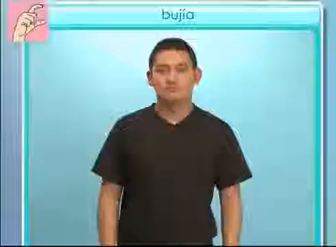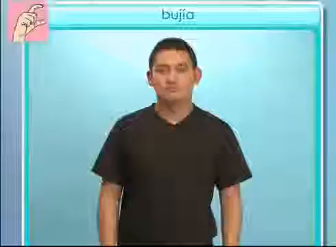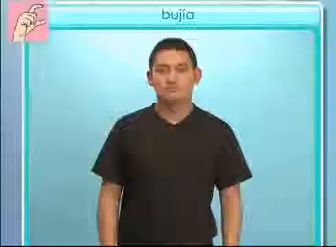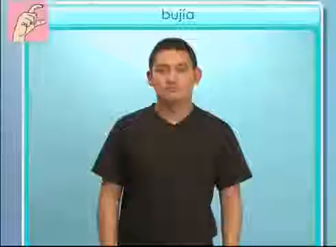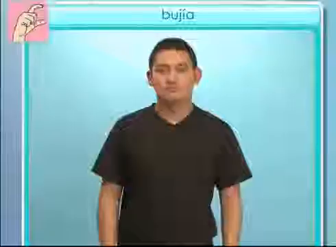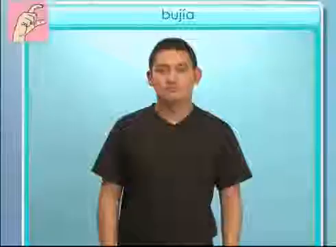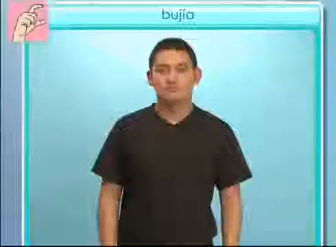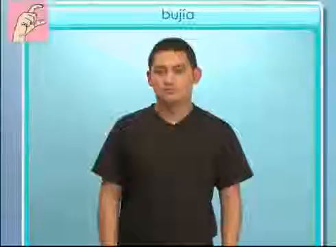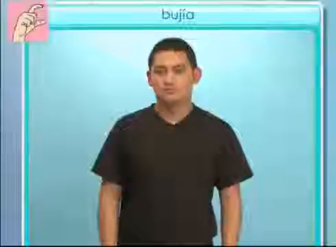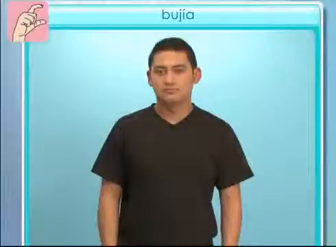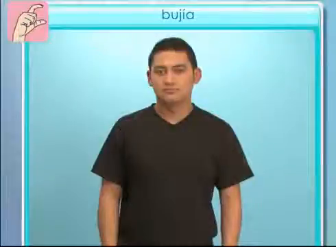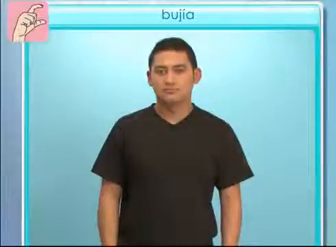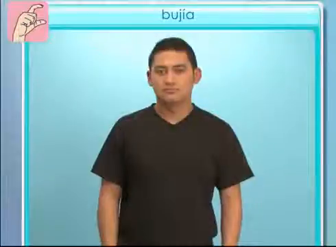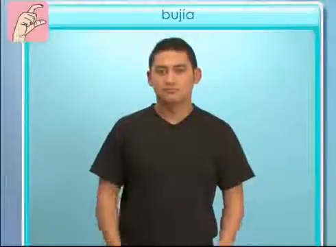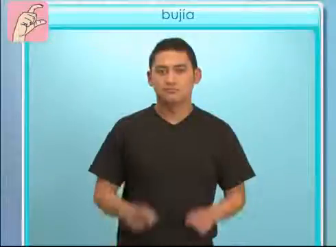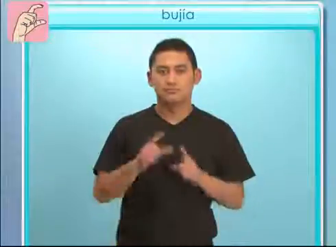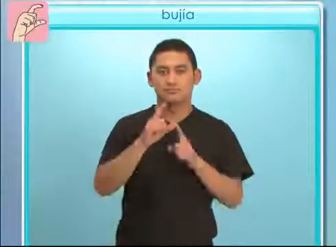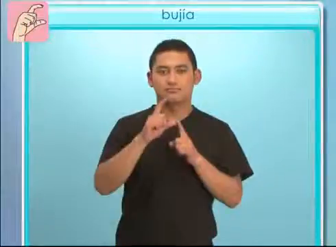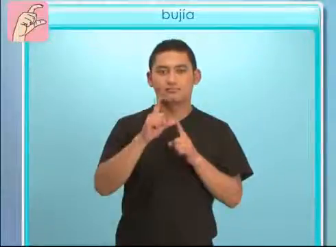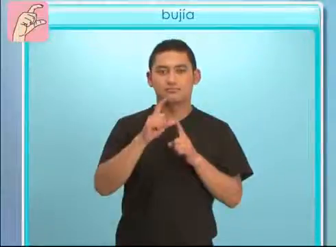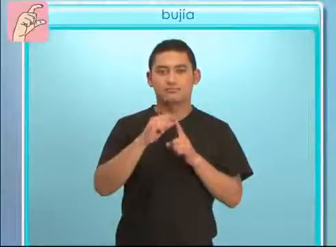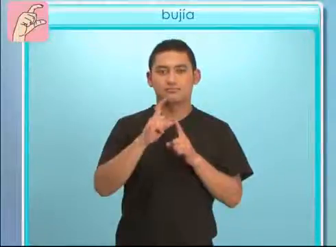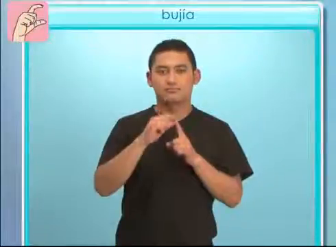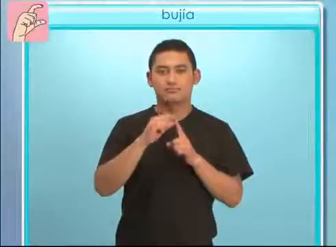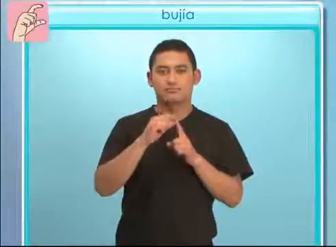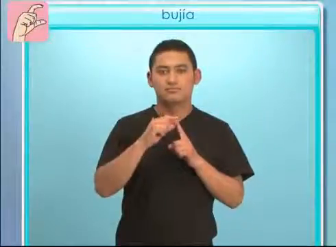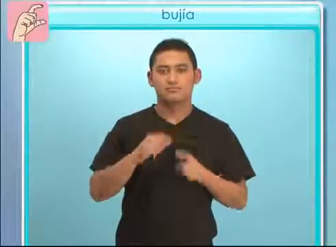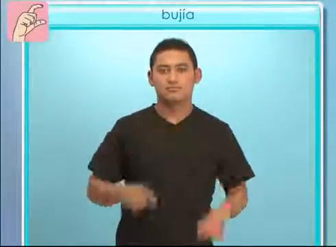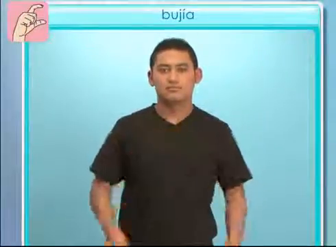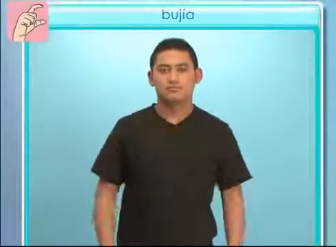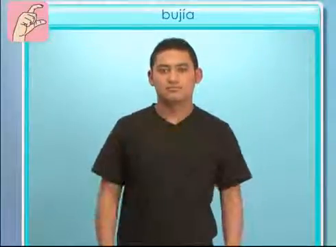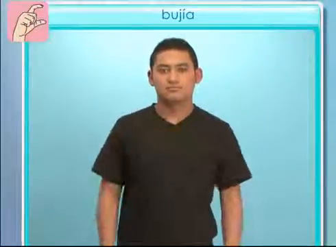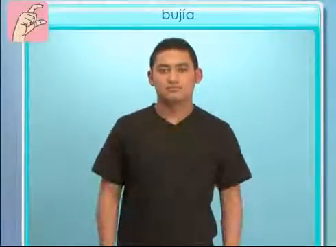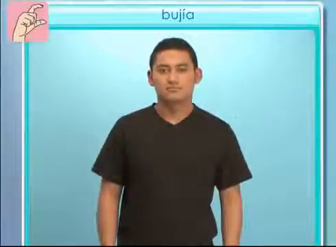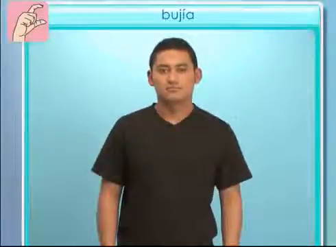Bujía